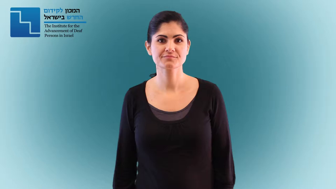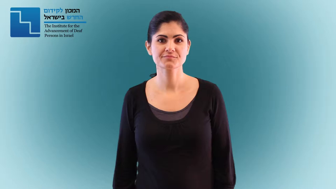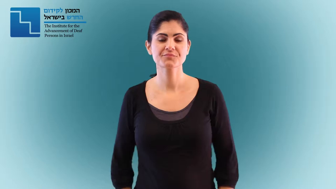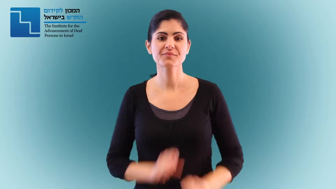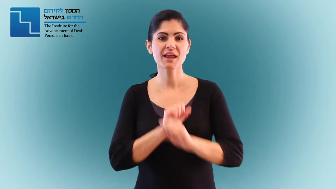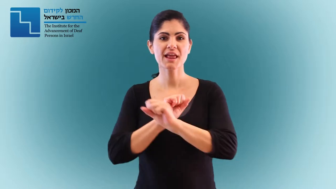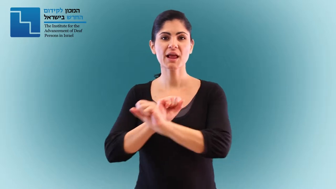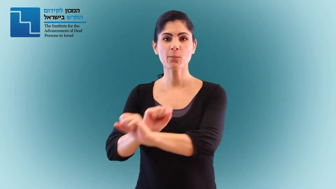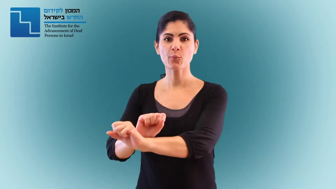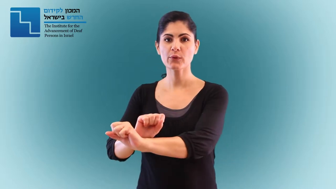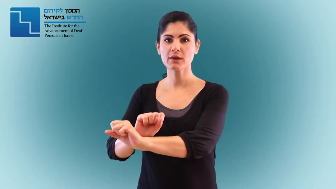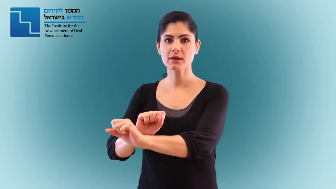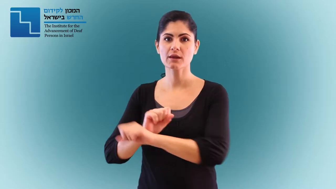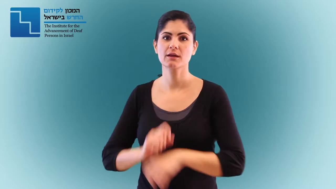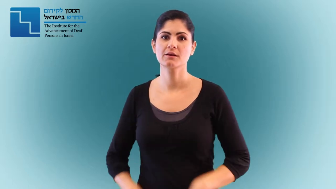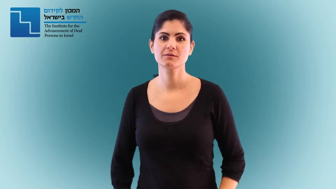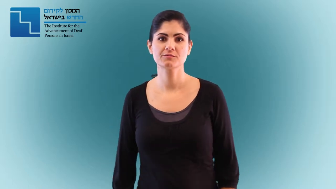גיבוי